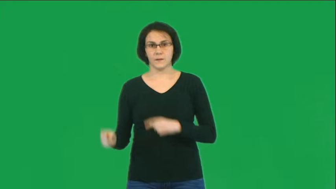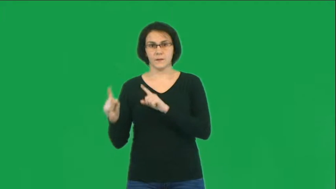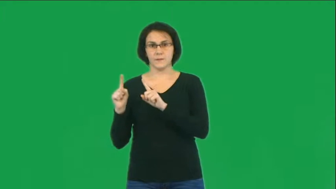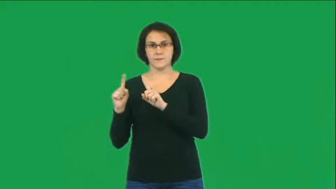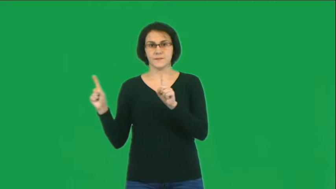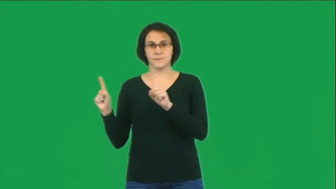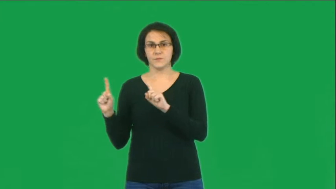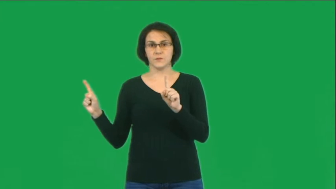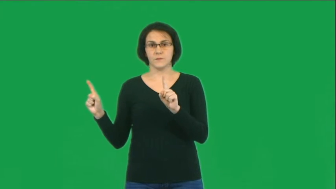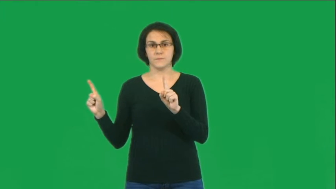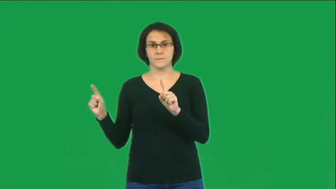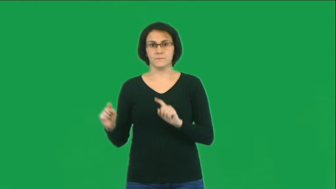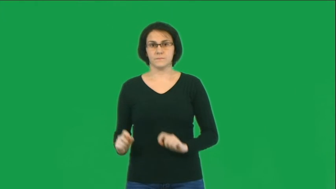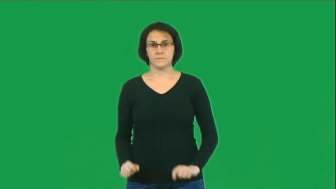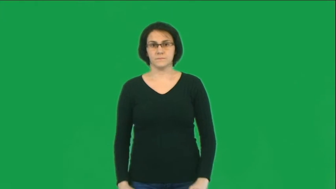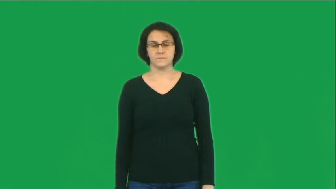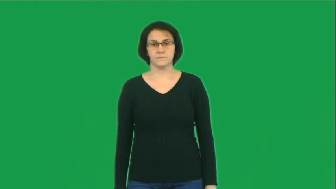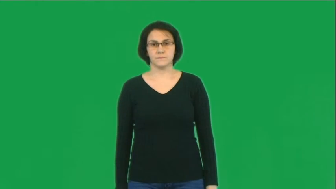symbol